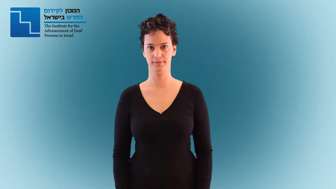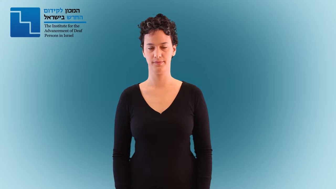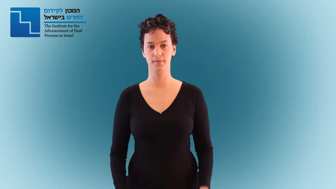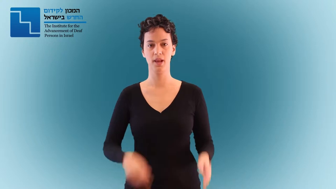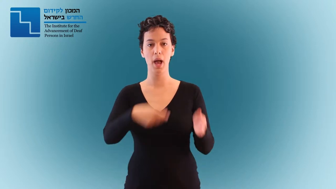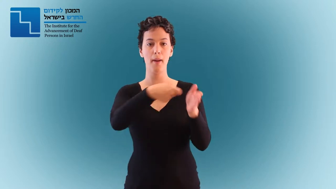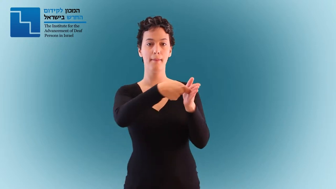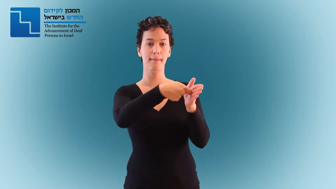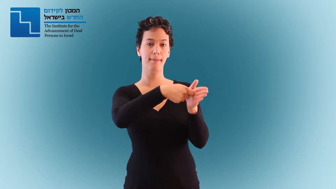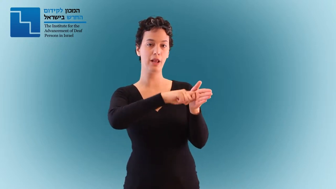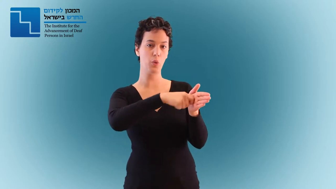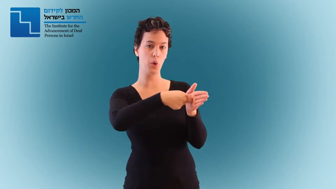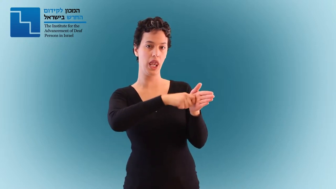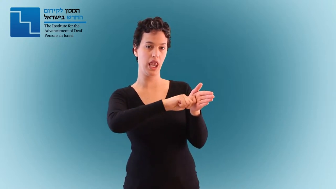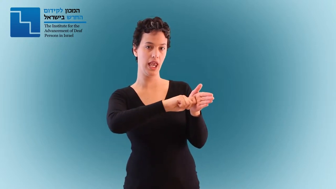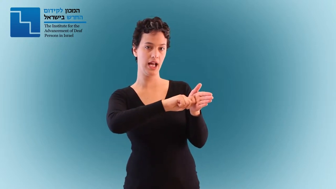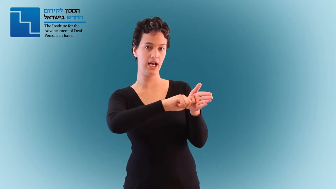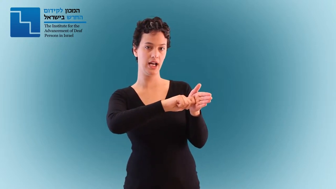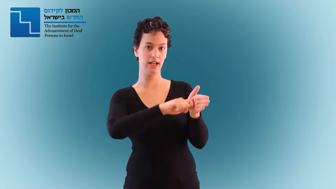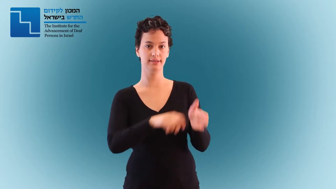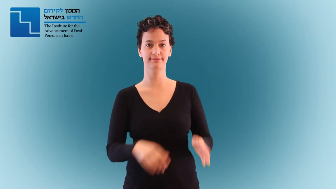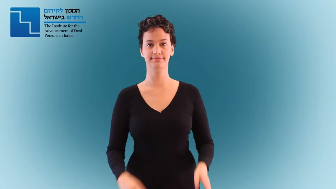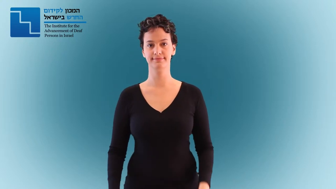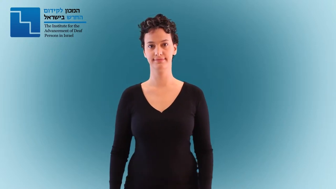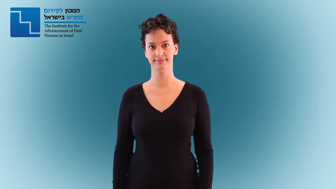מנעול